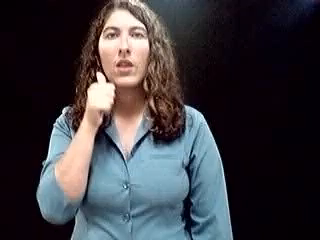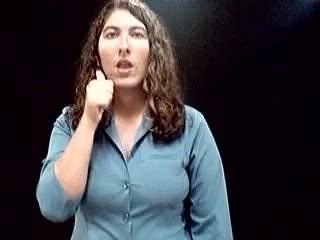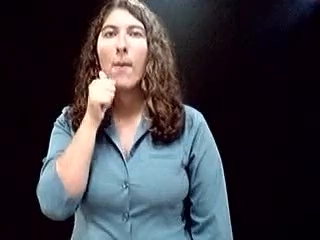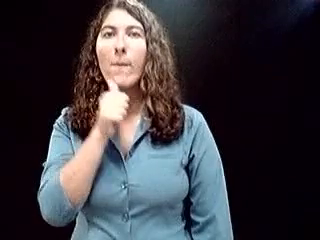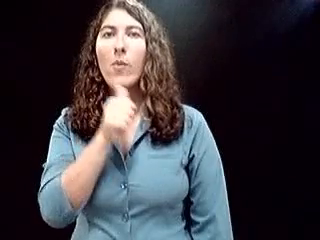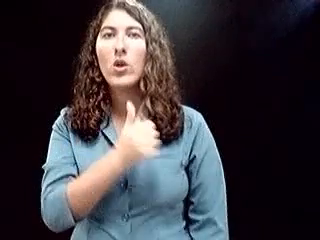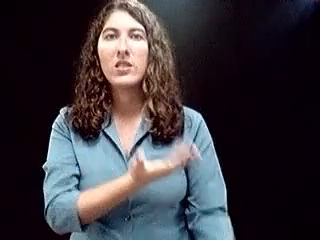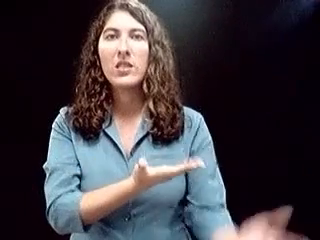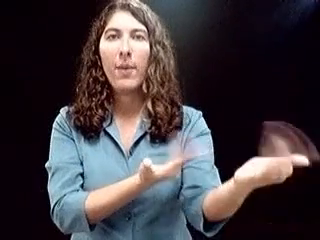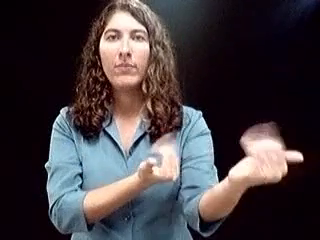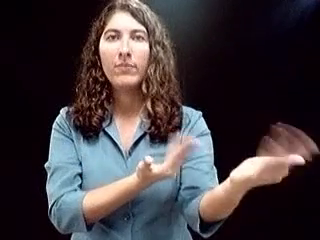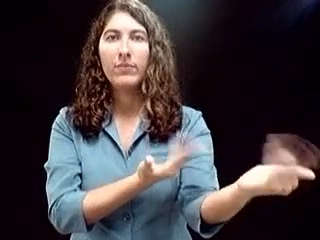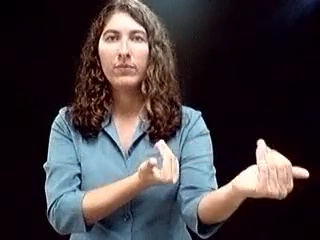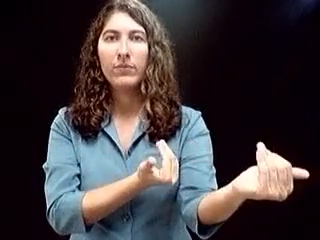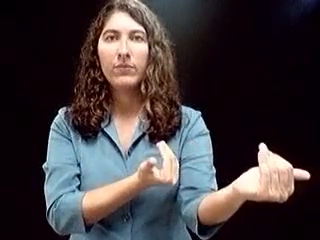moca